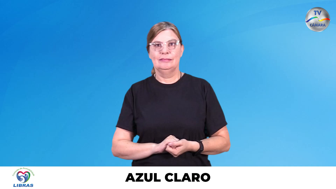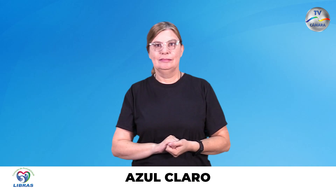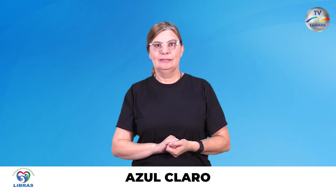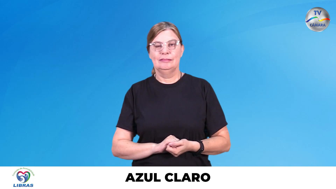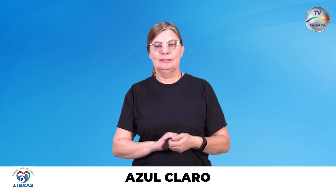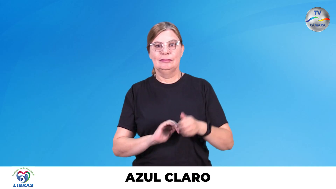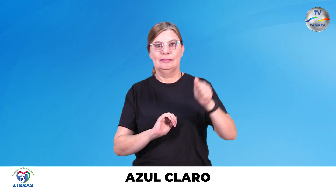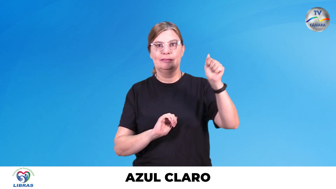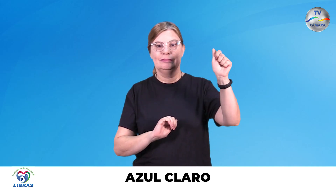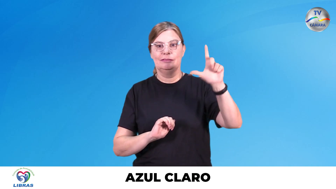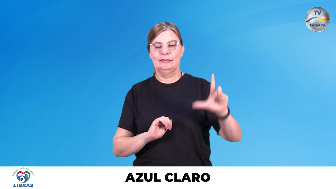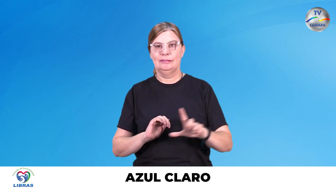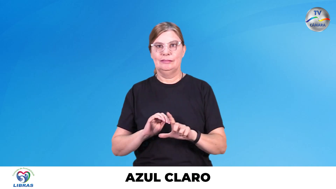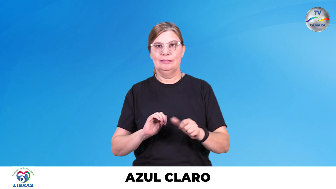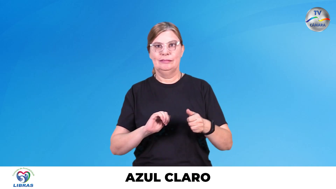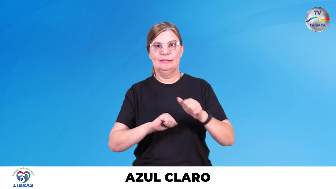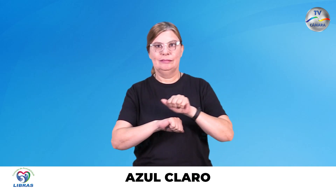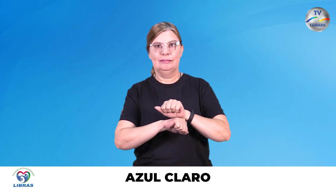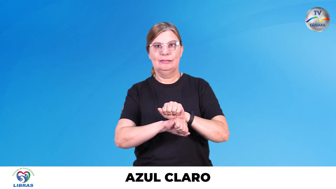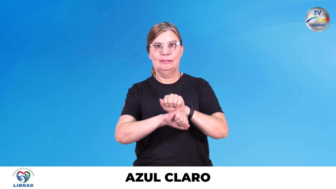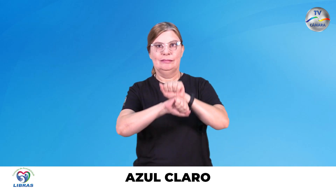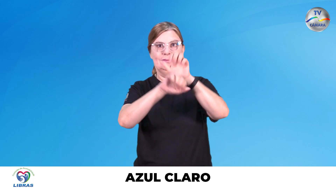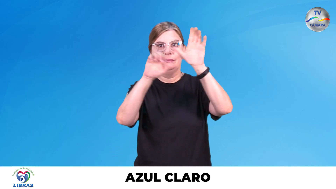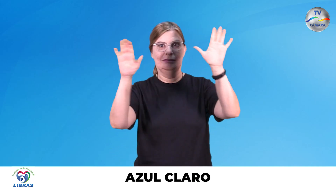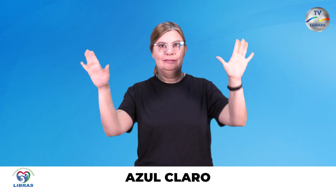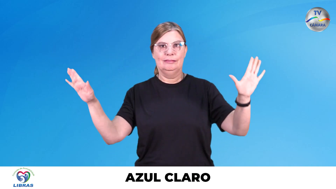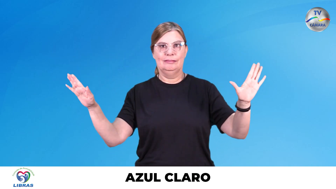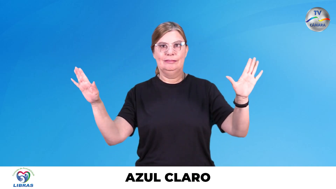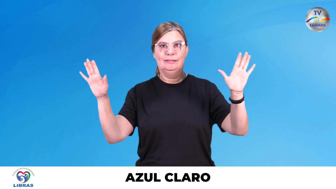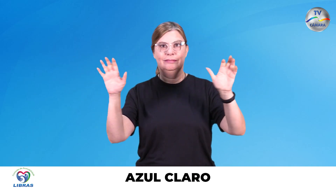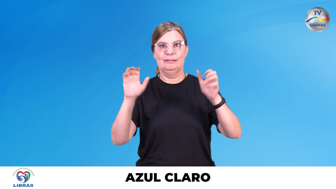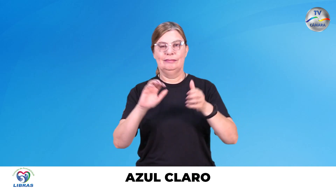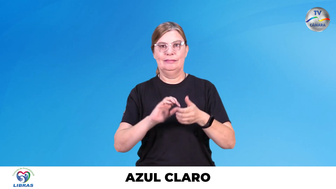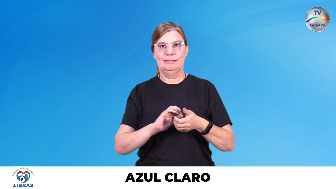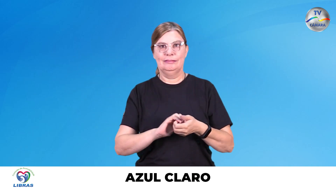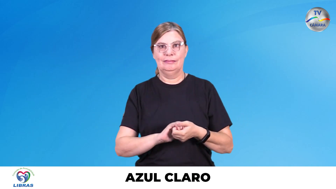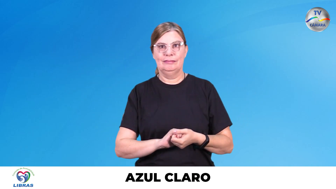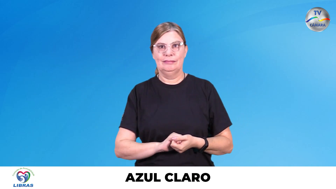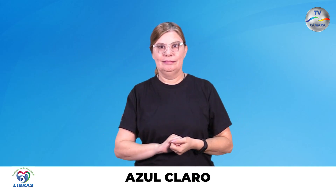Azul claro